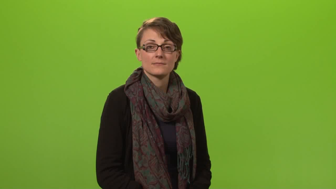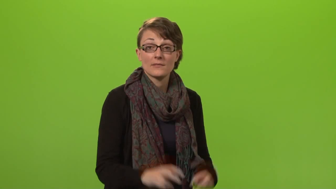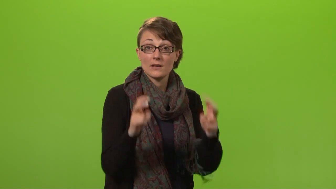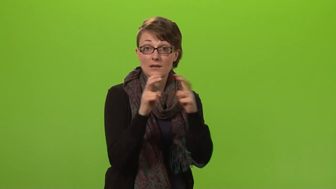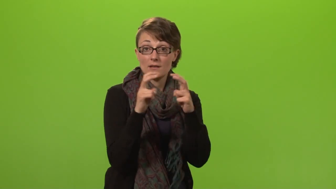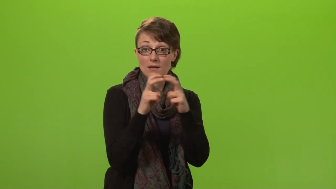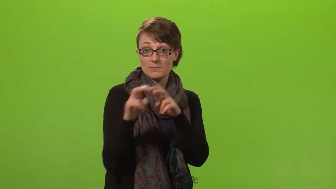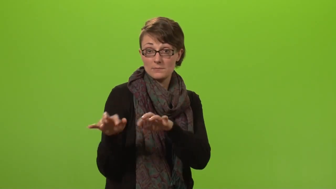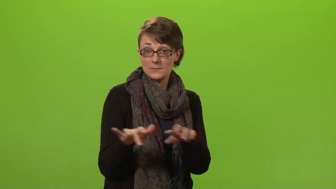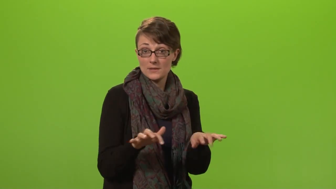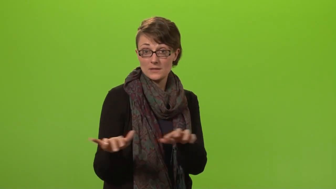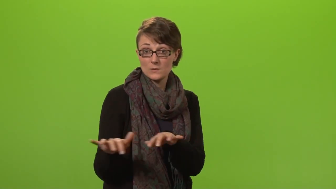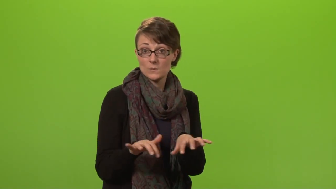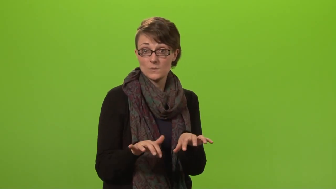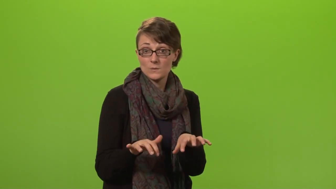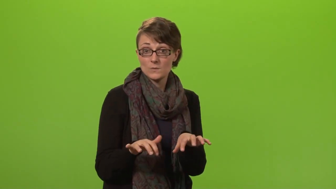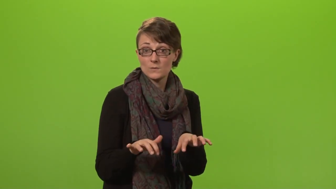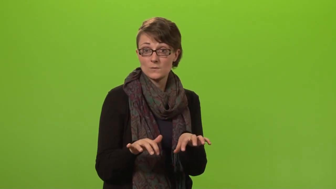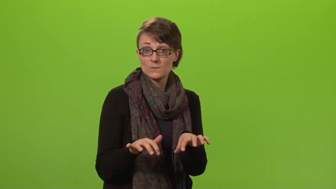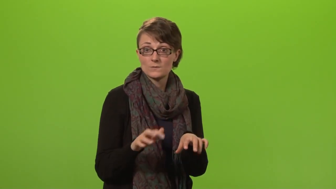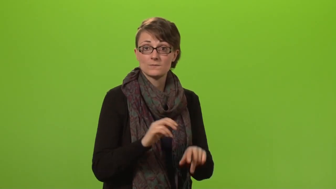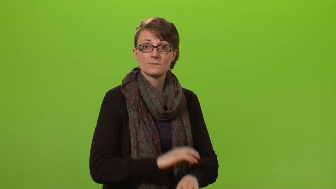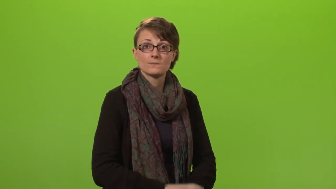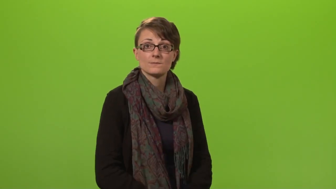rafpíanó